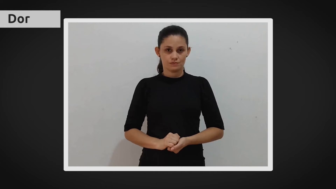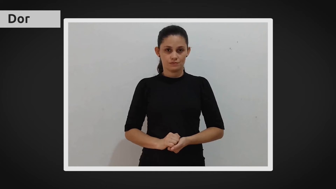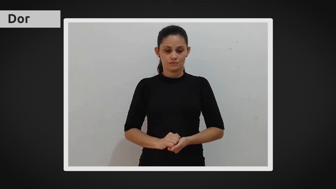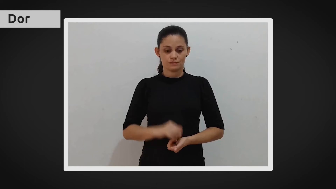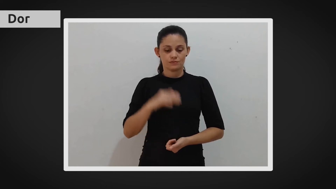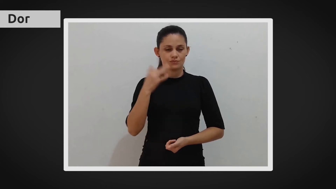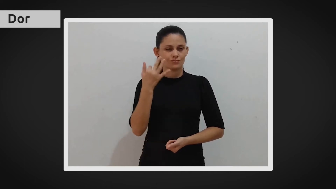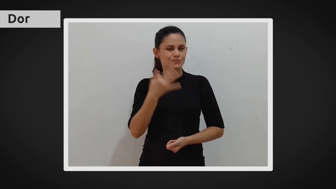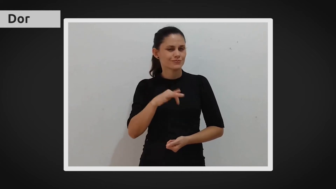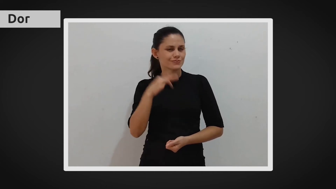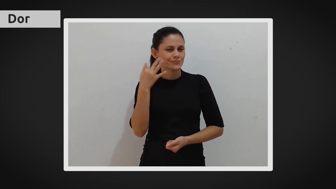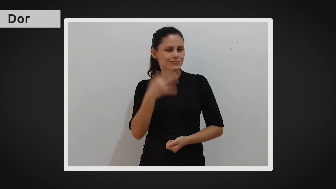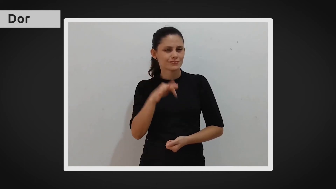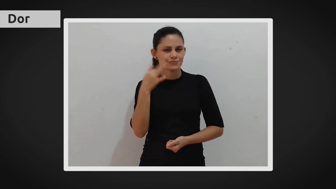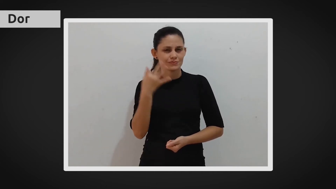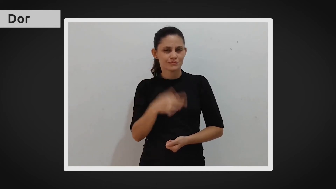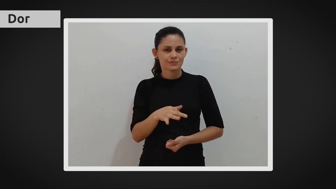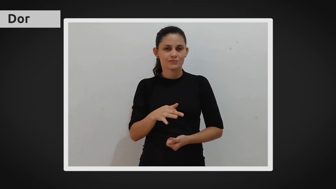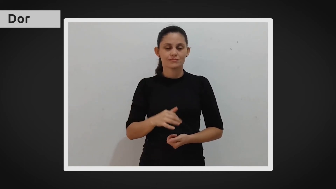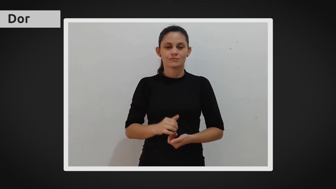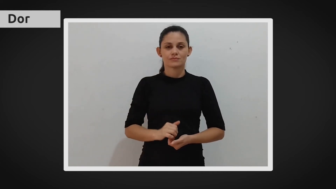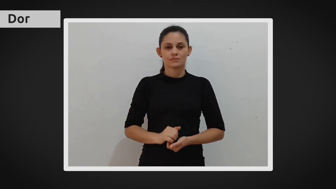Dor